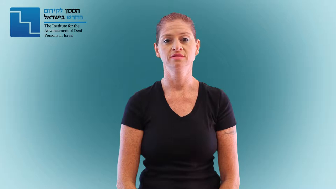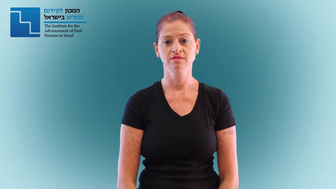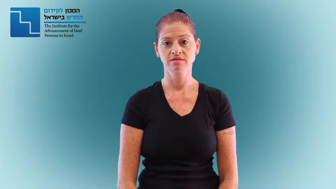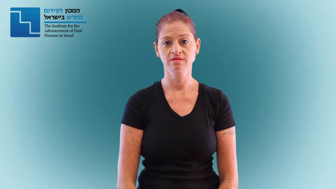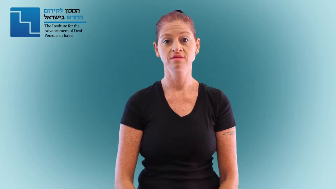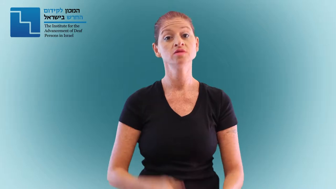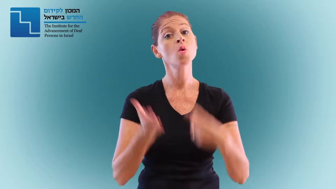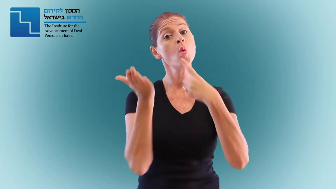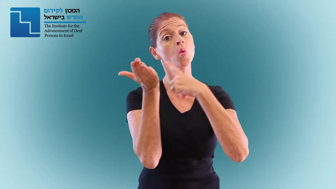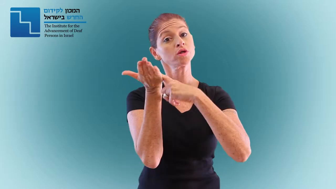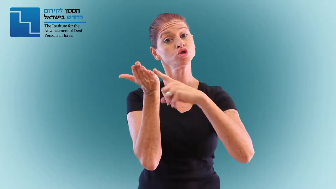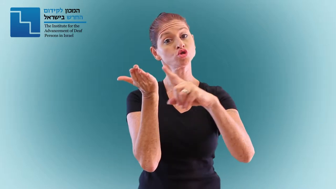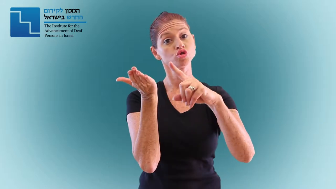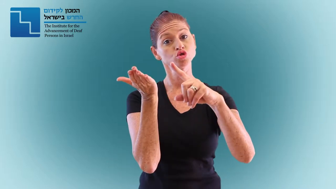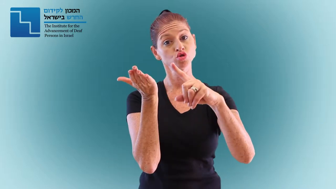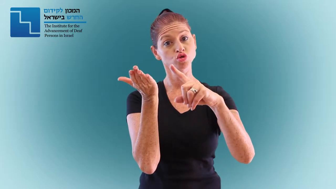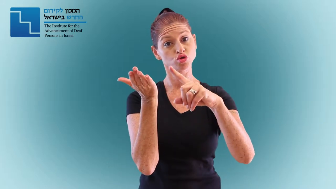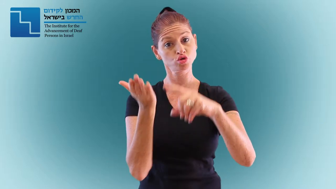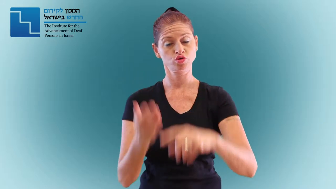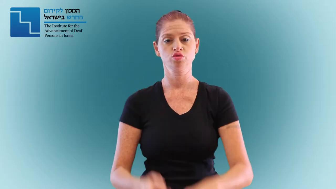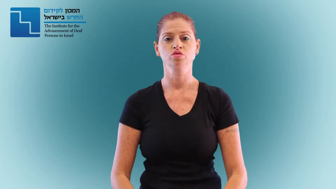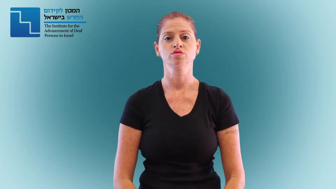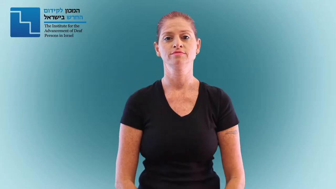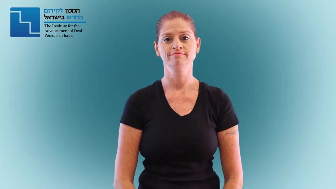חודש